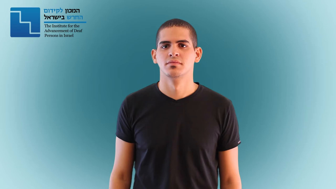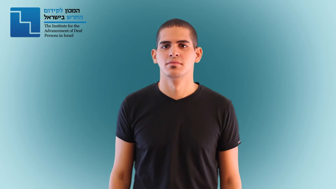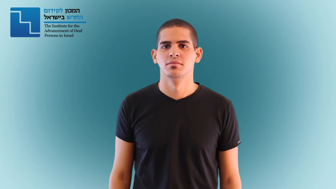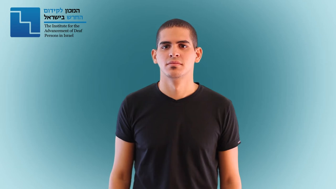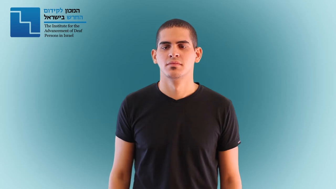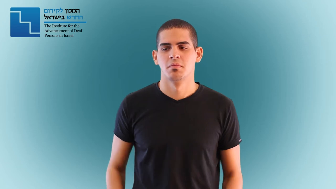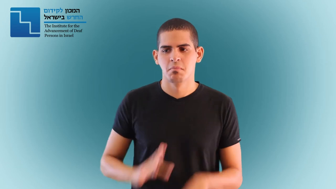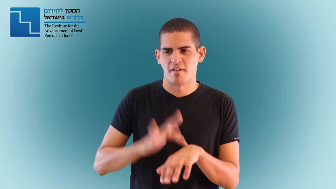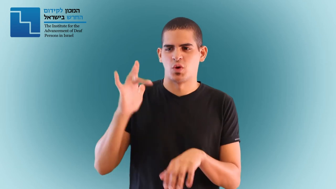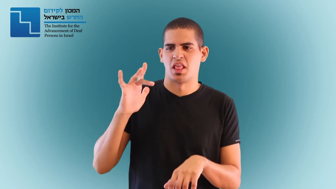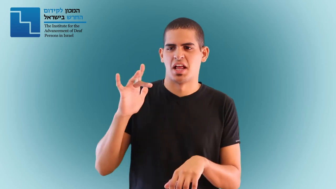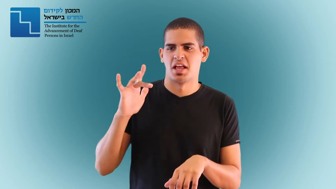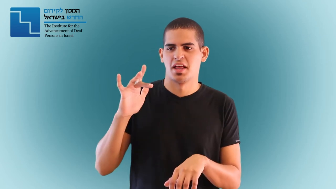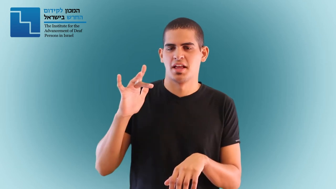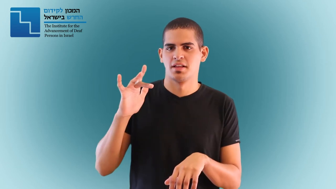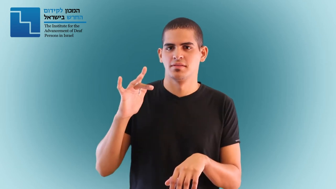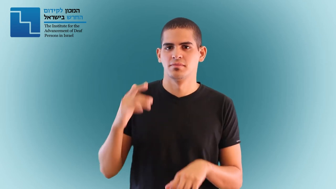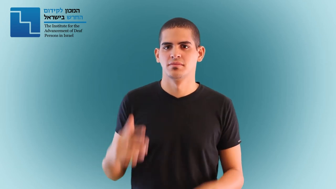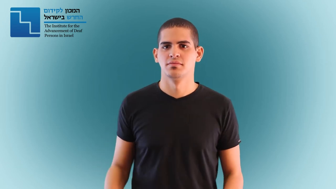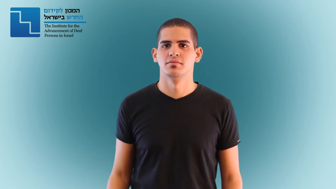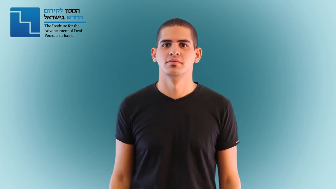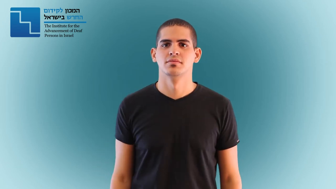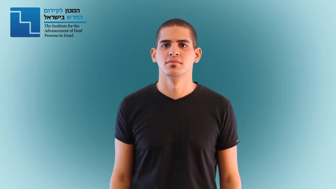מפונק